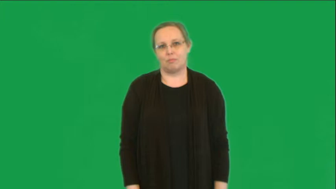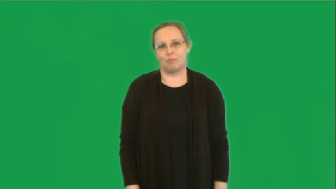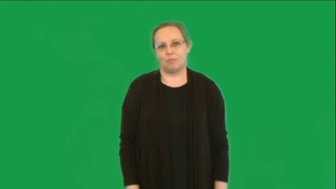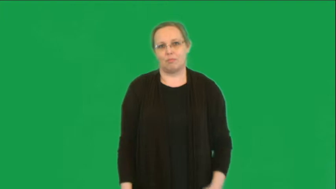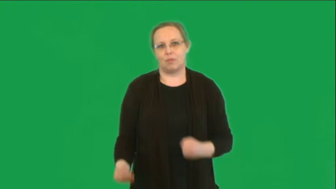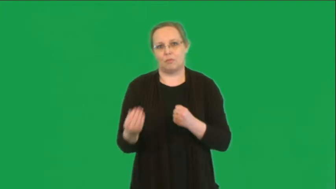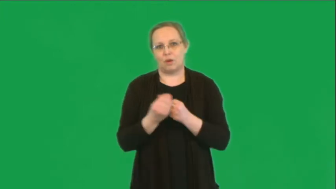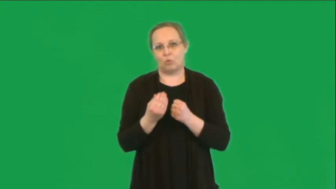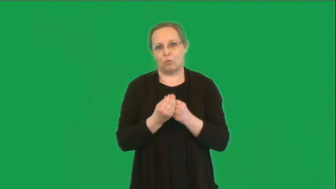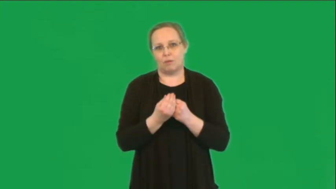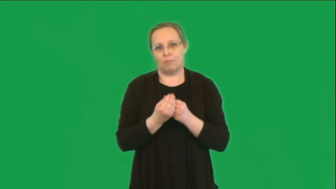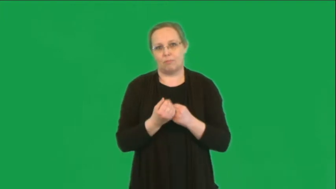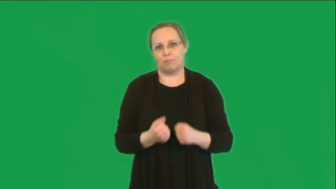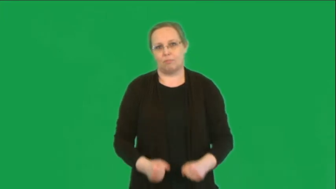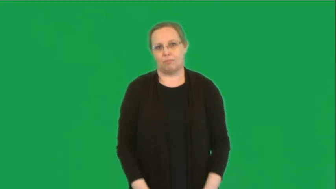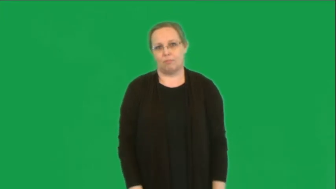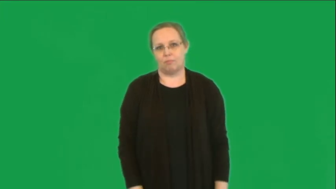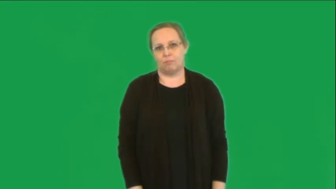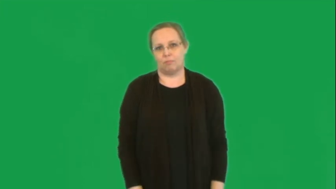faktura